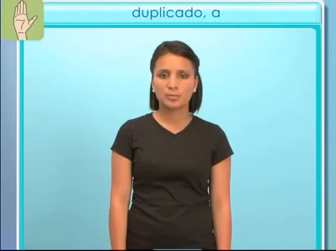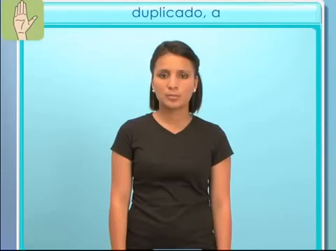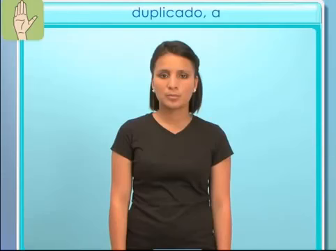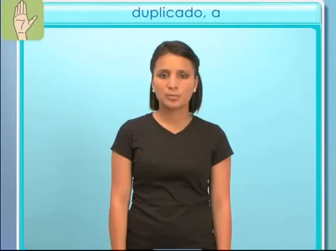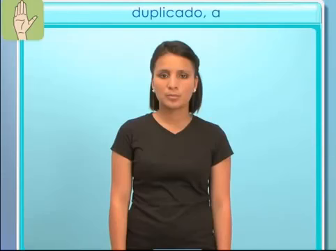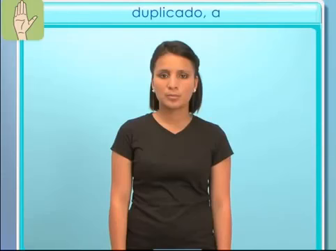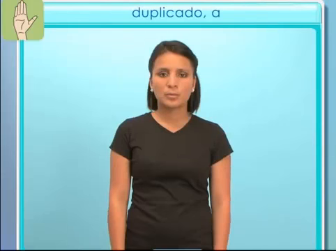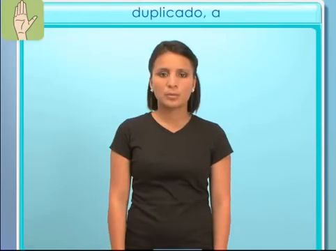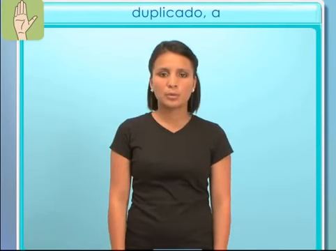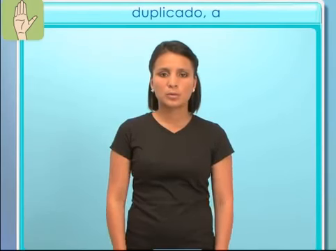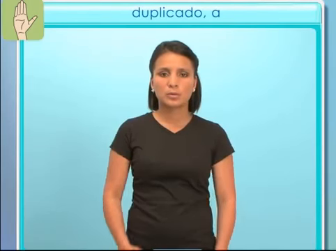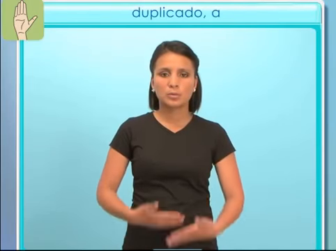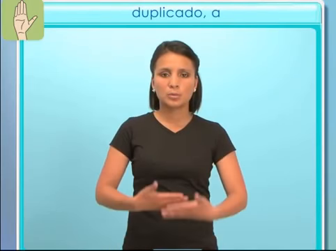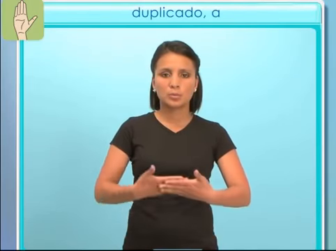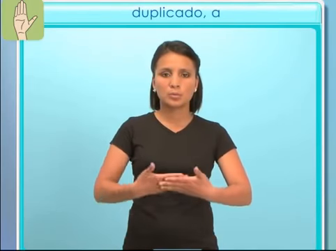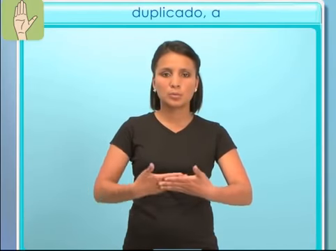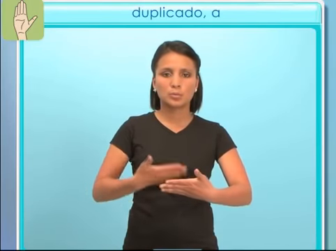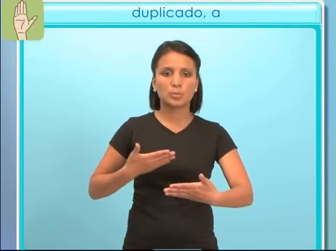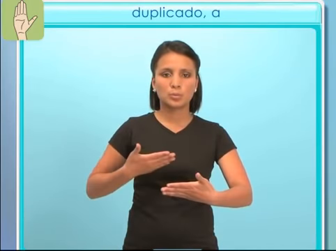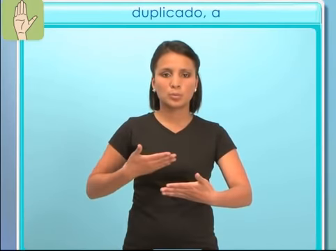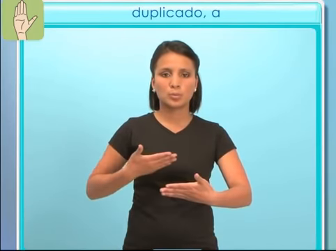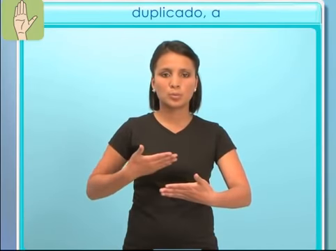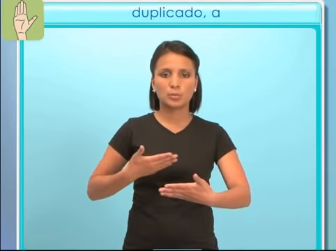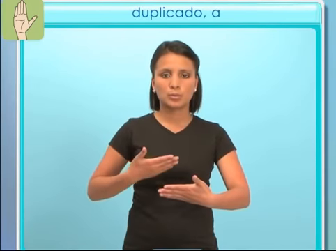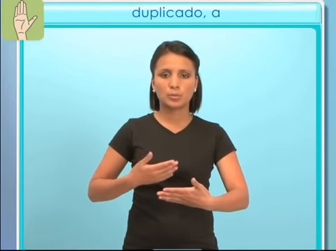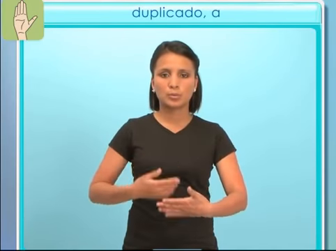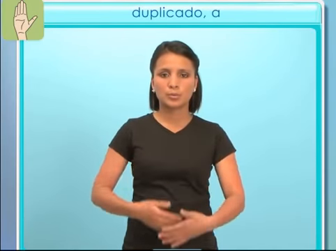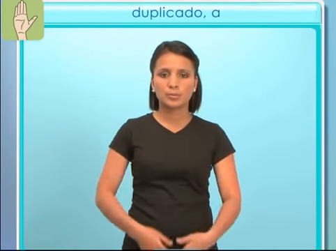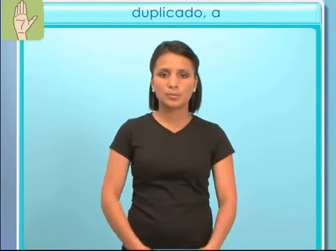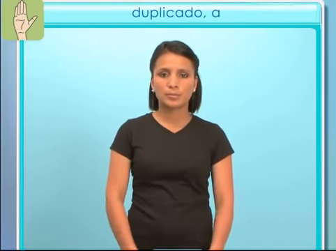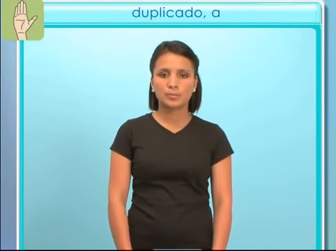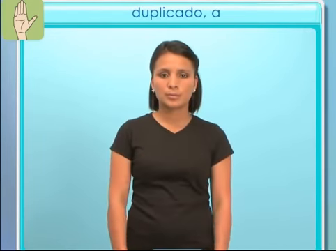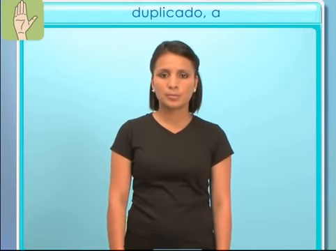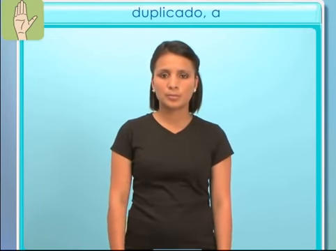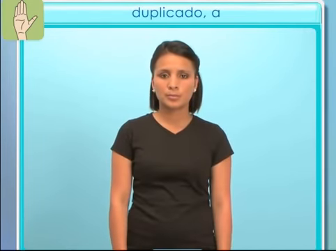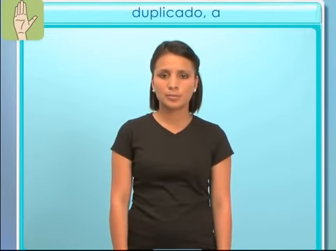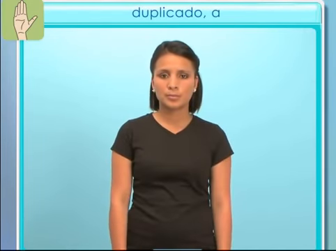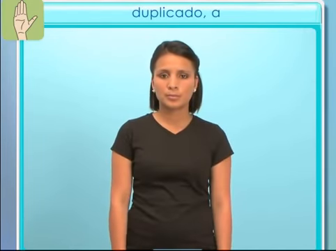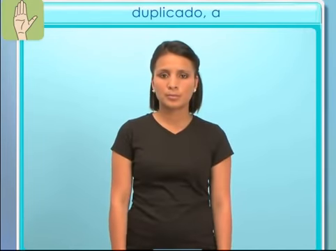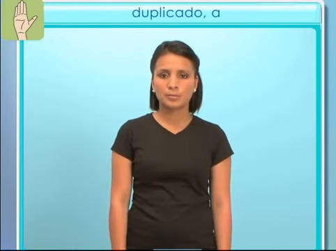DUPLICADO